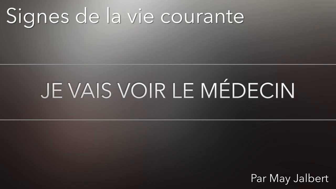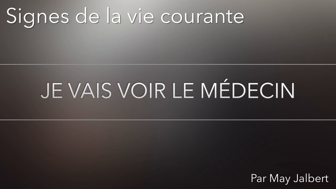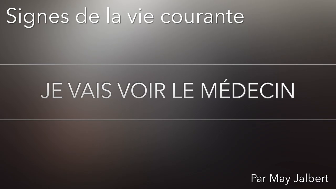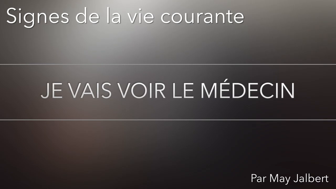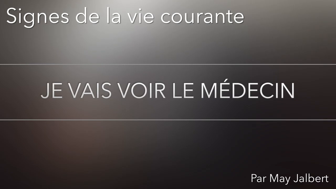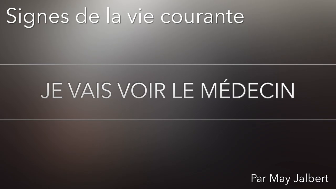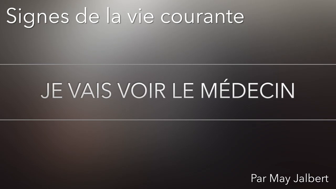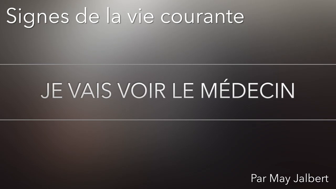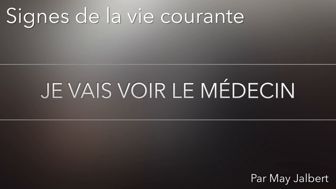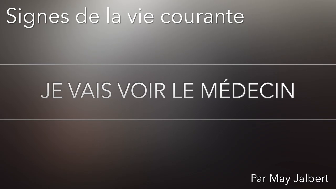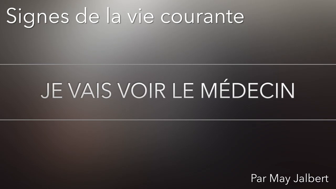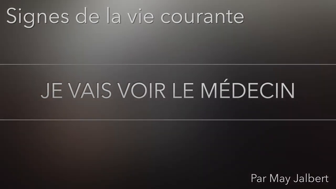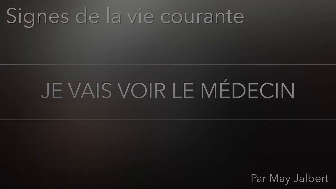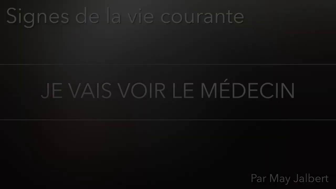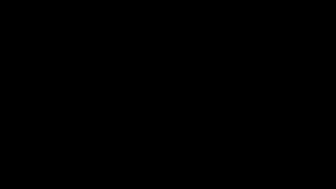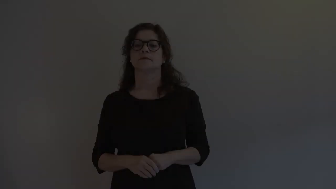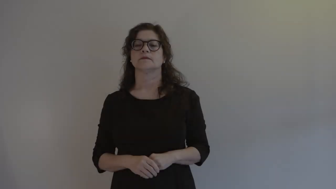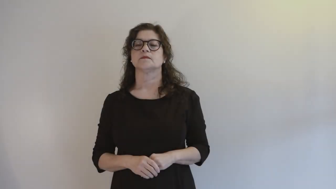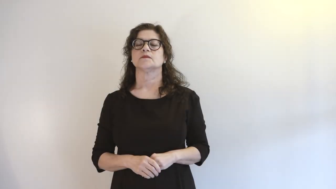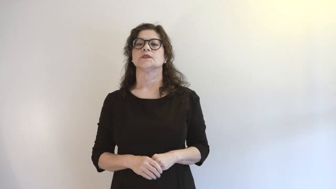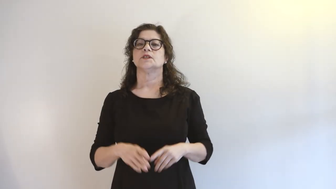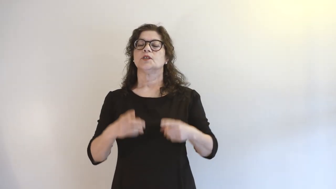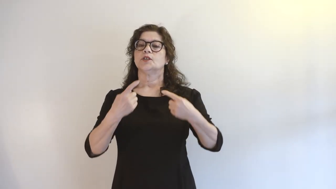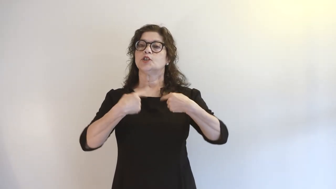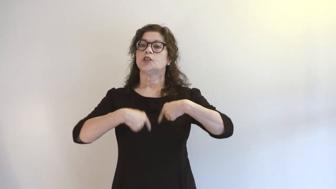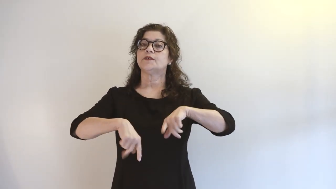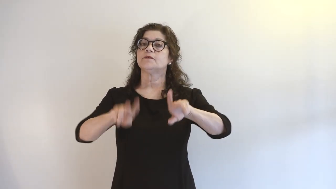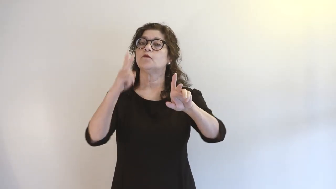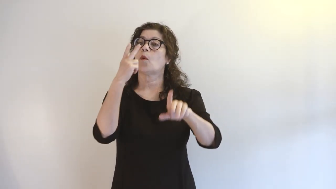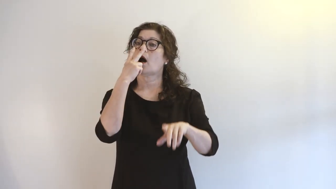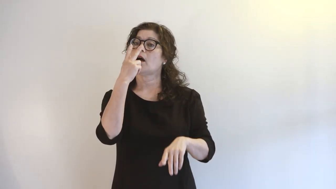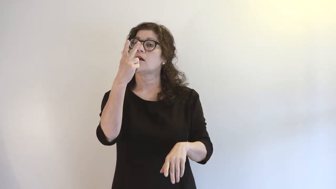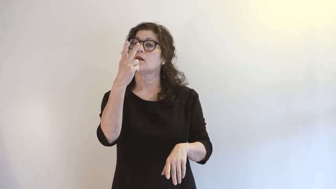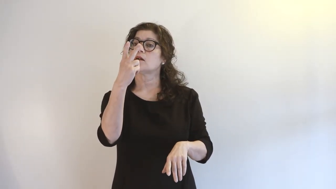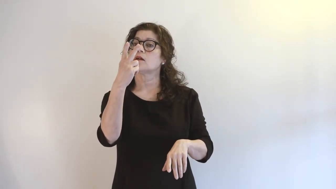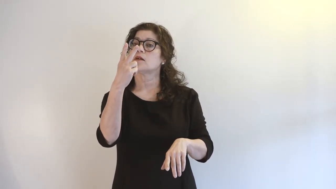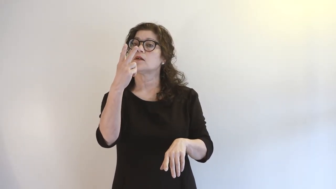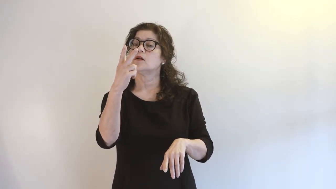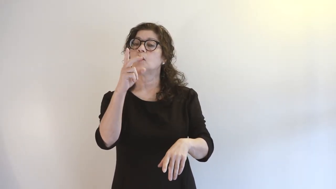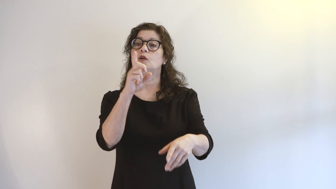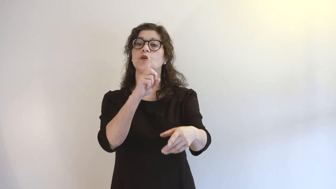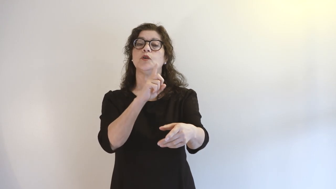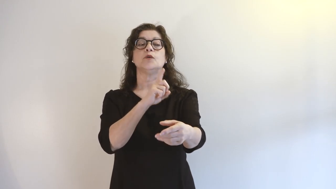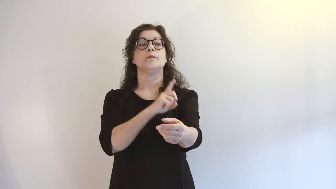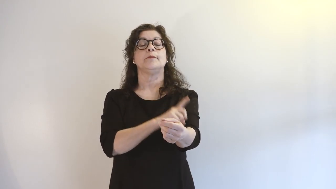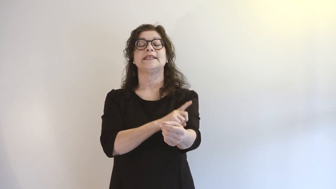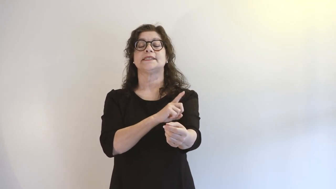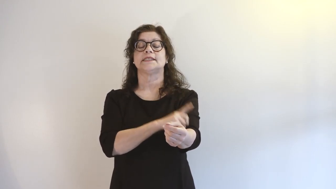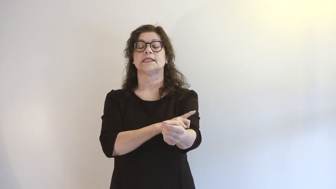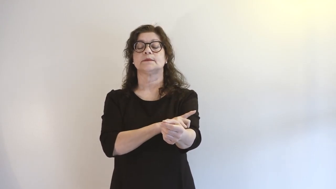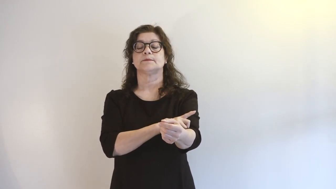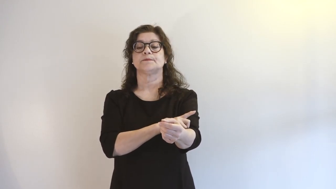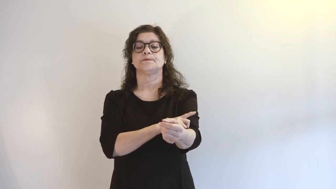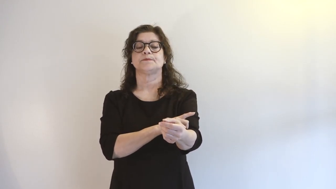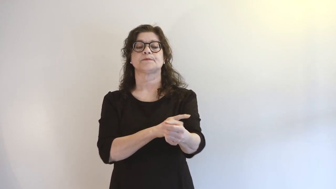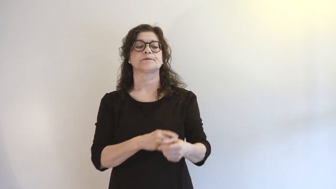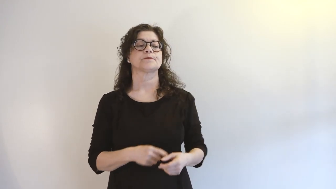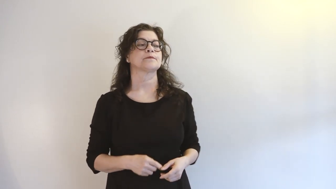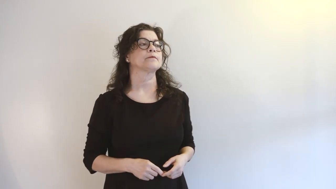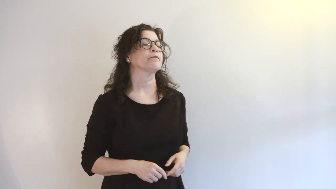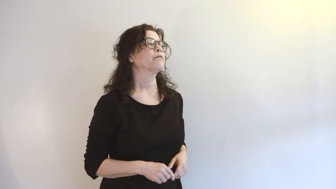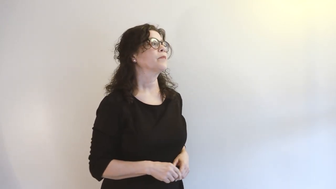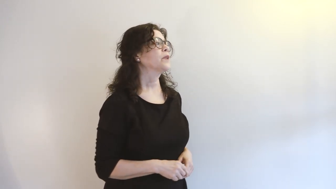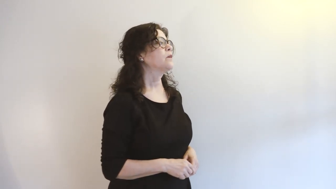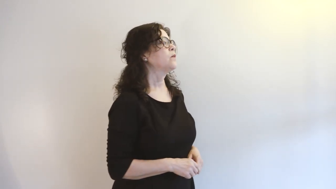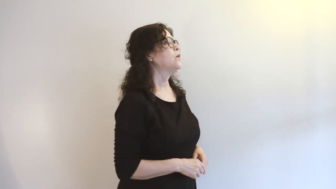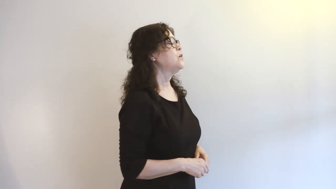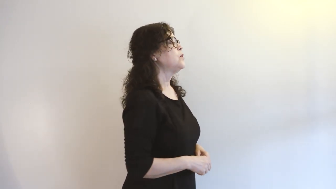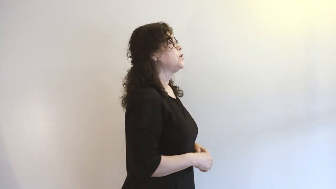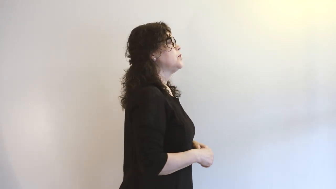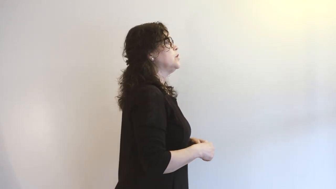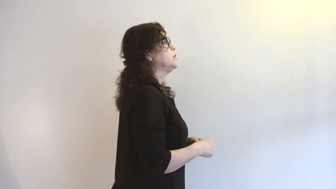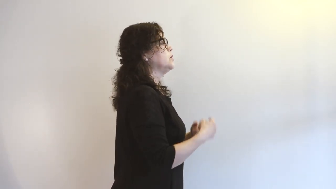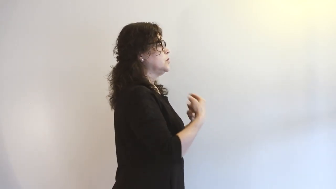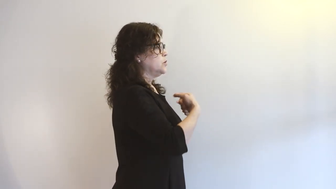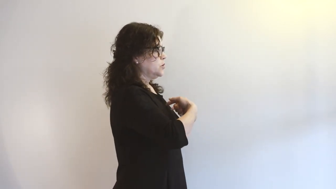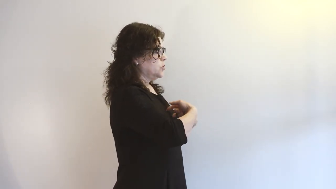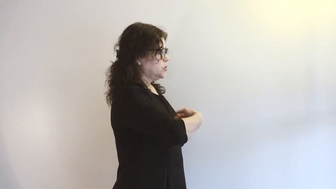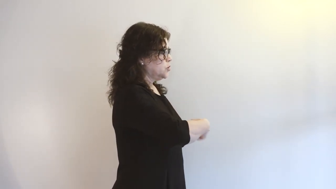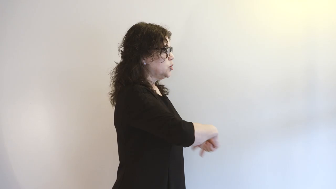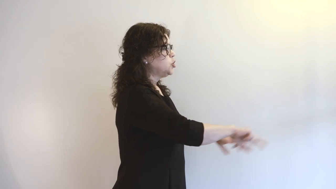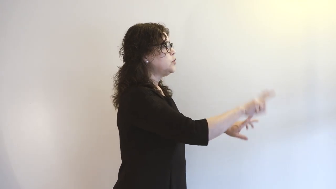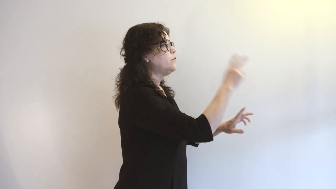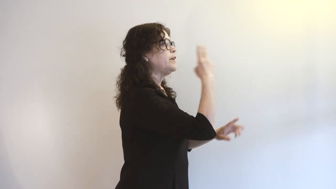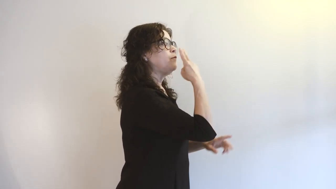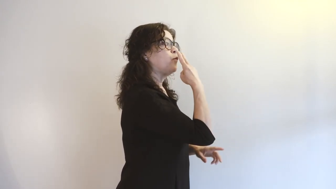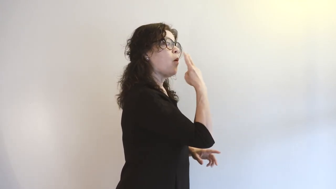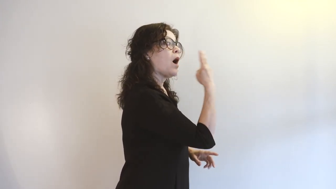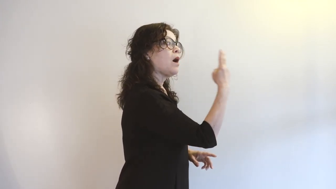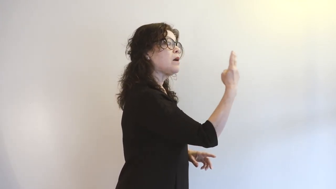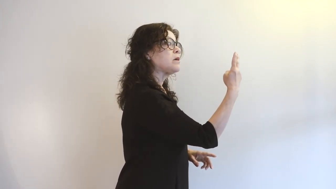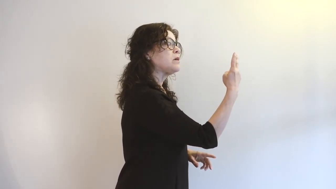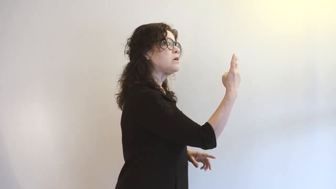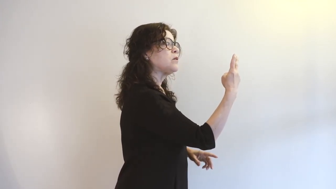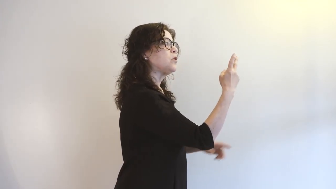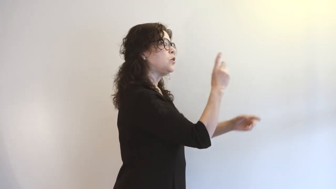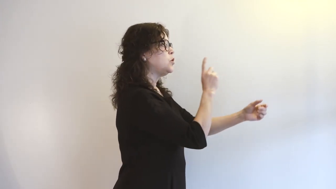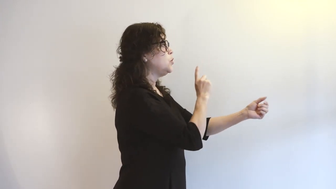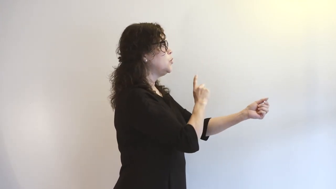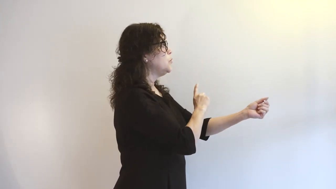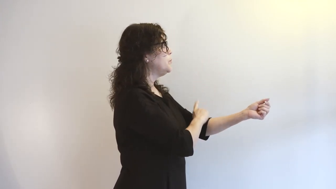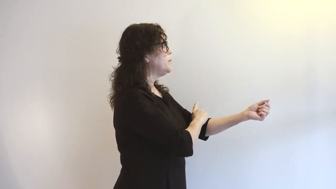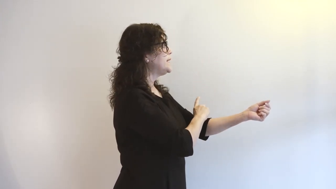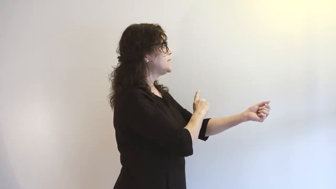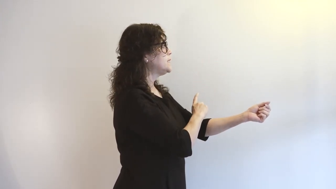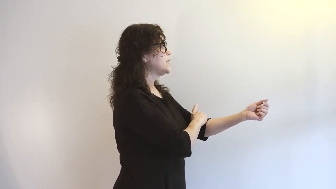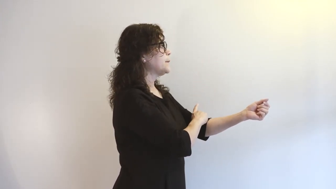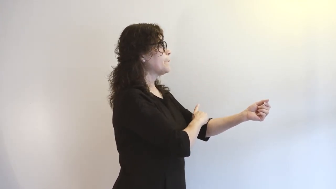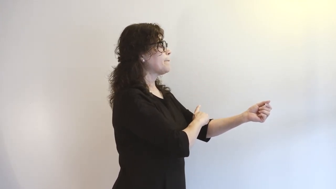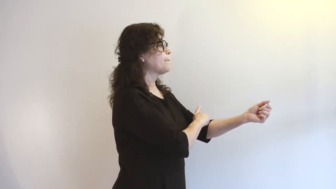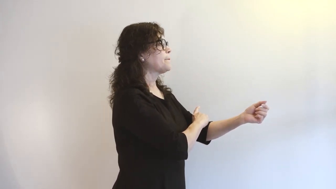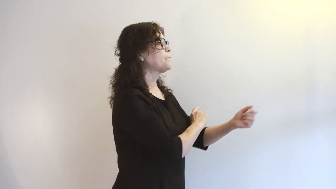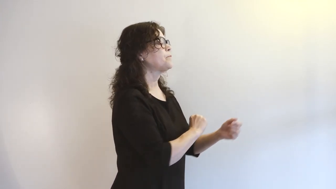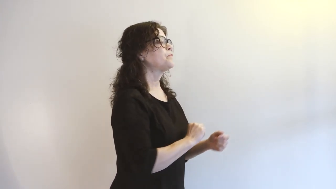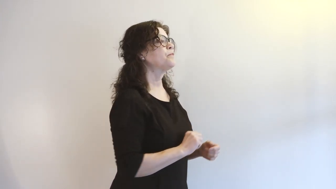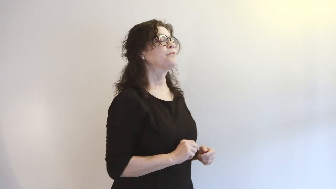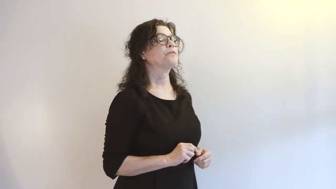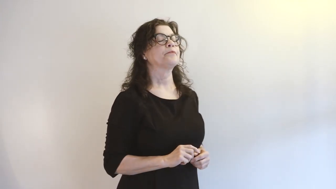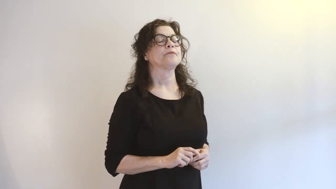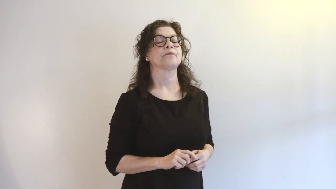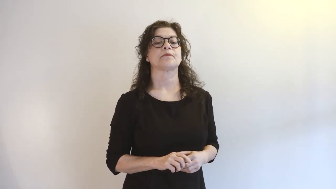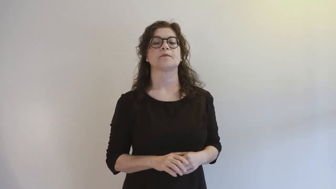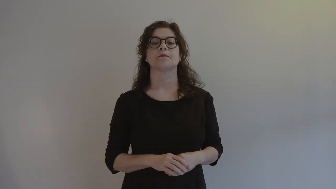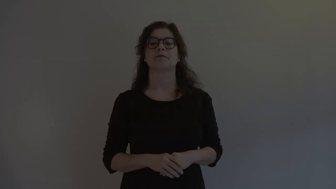Je vais voir le médecin